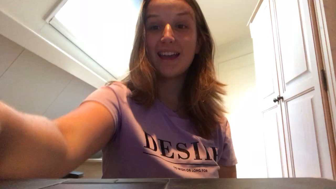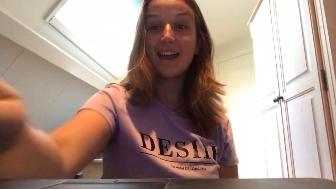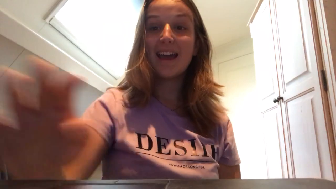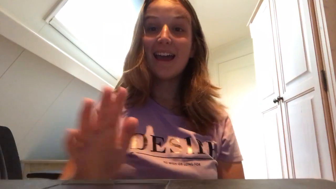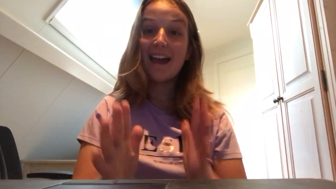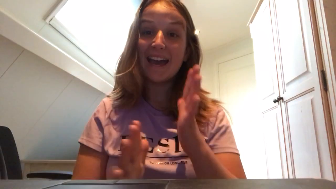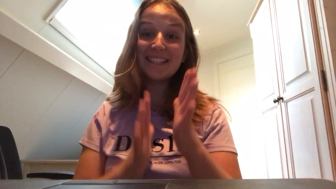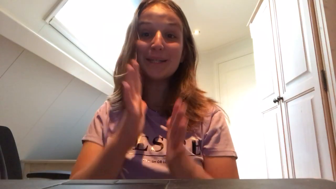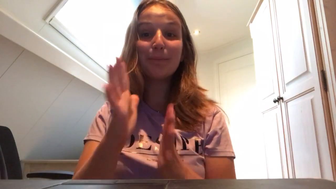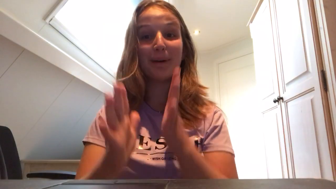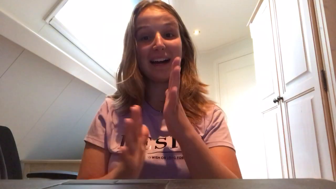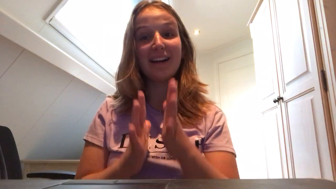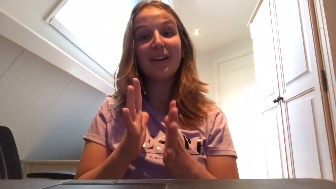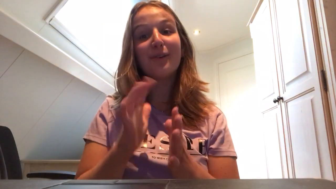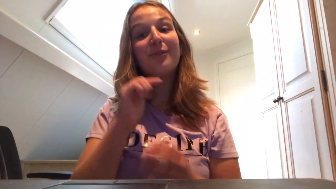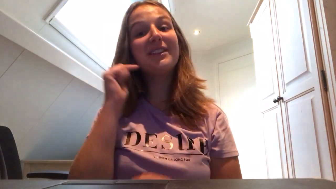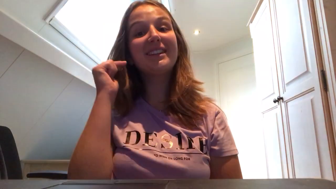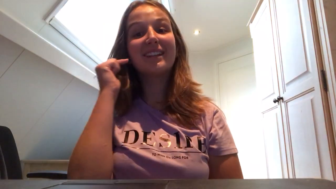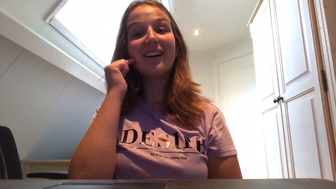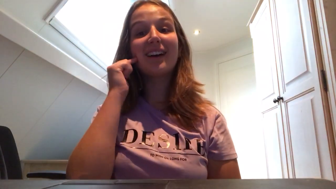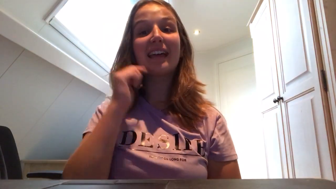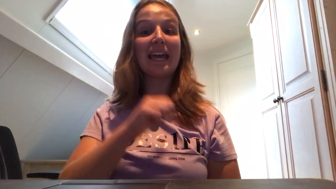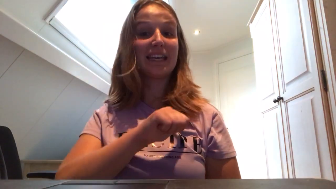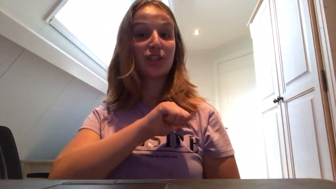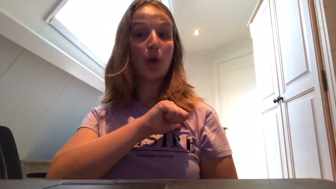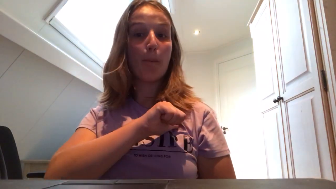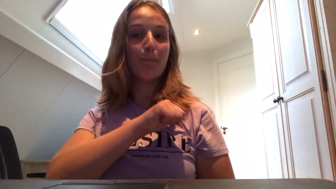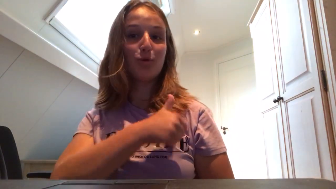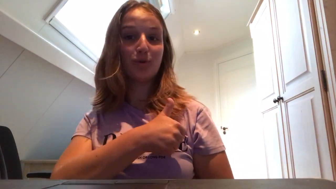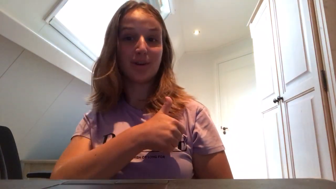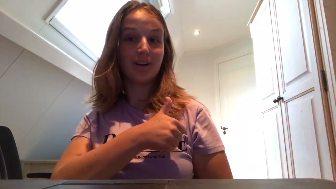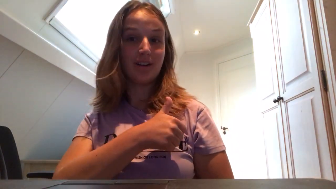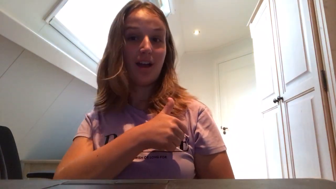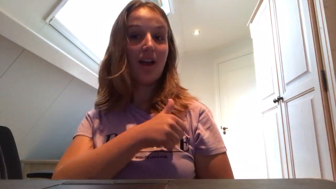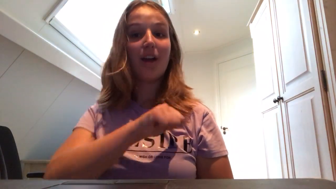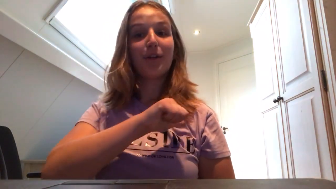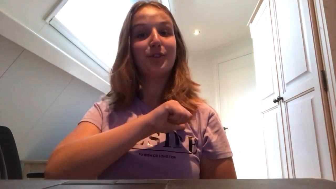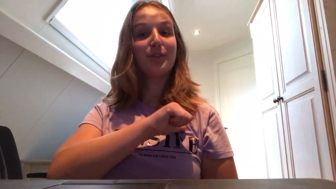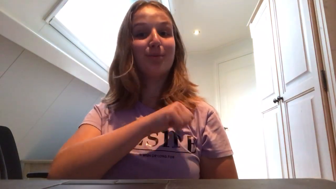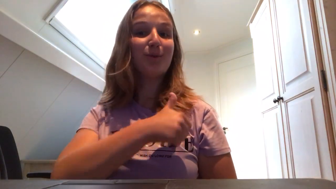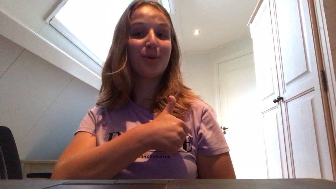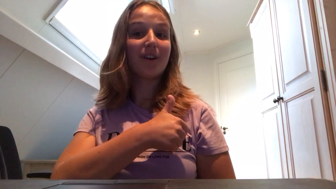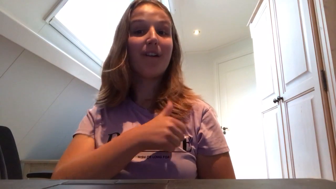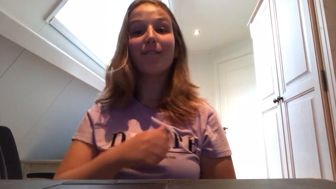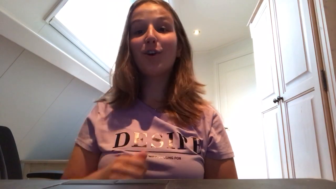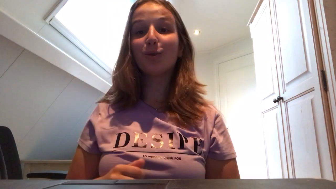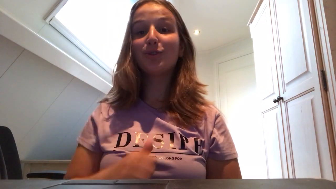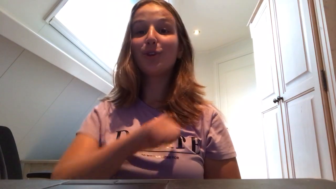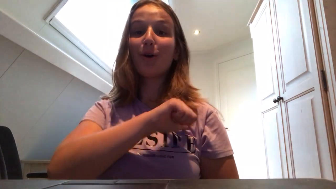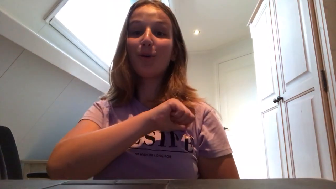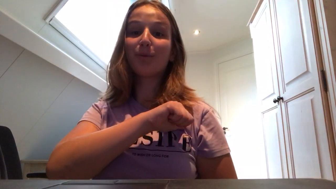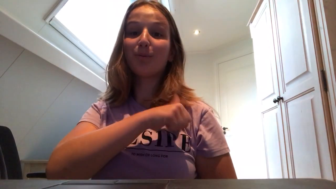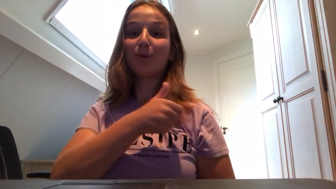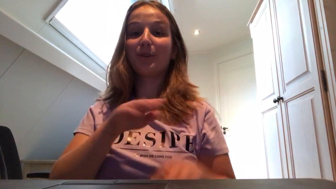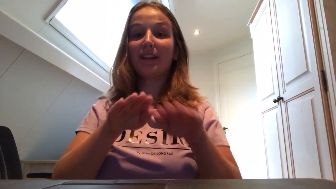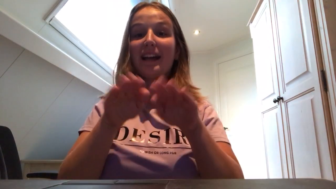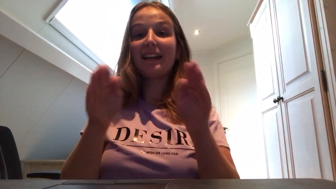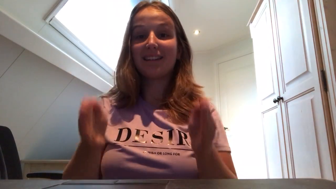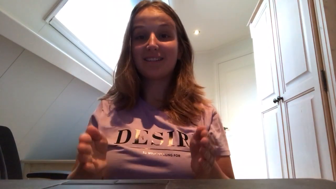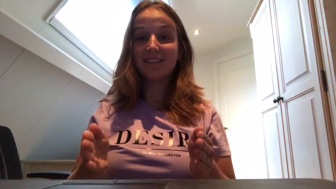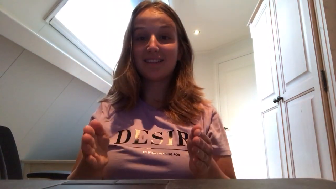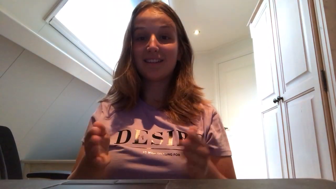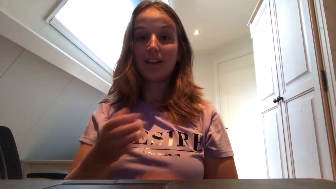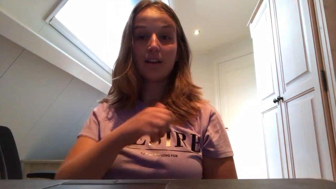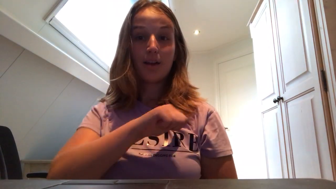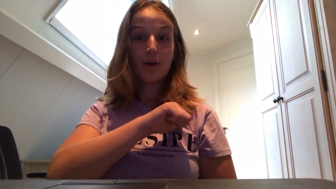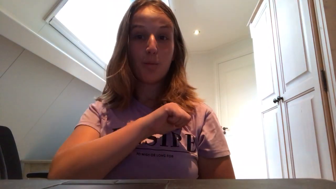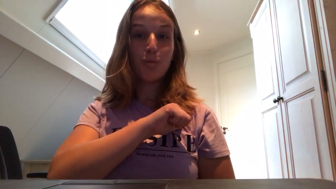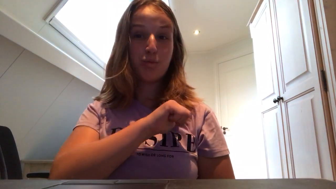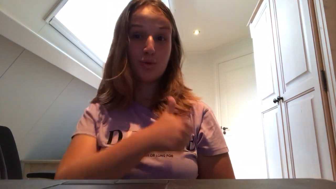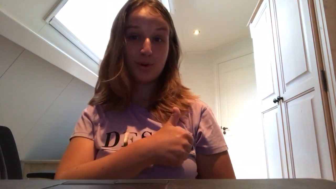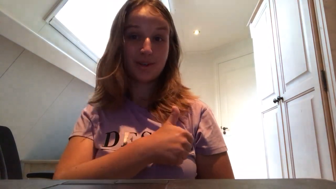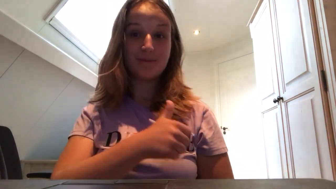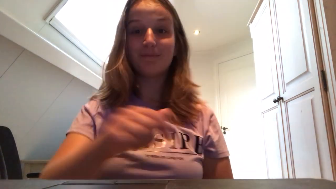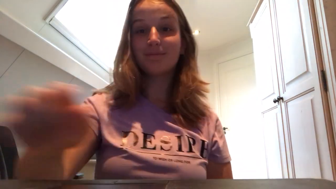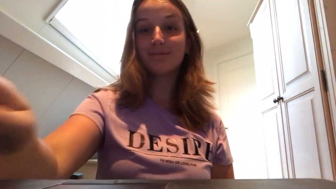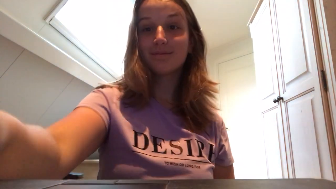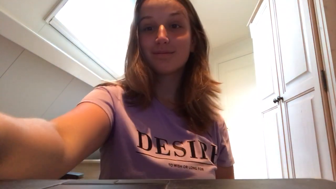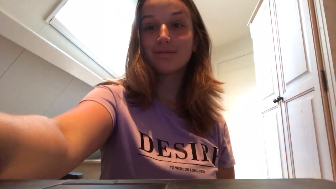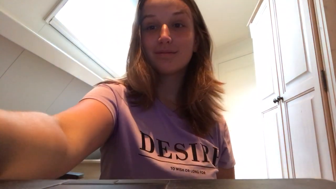boer